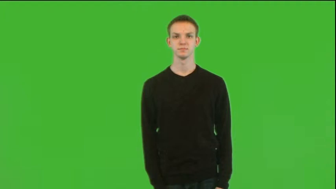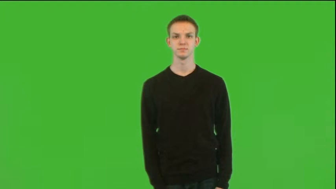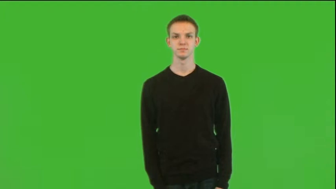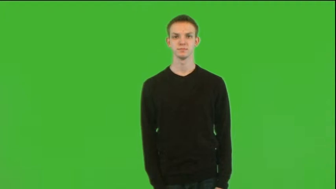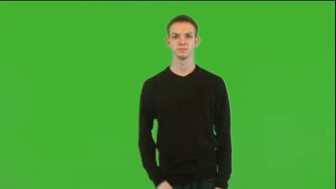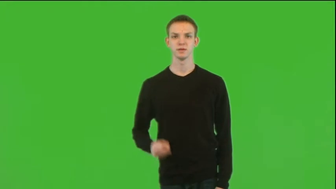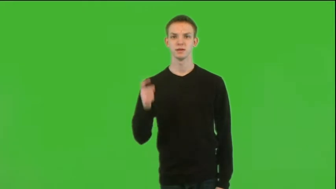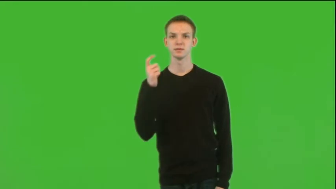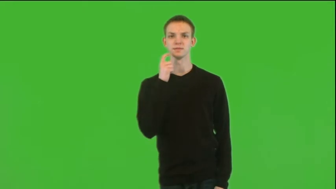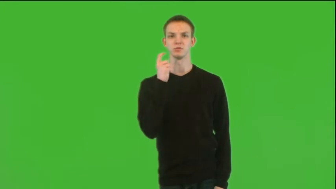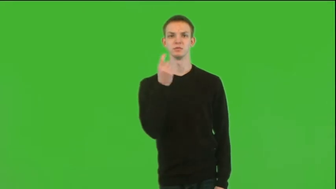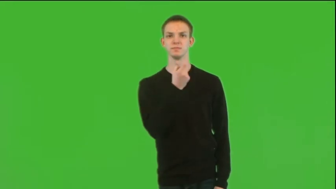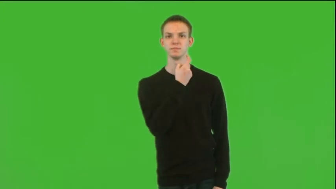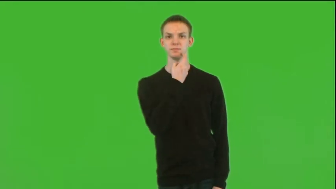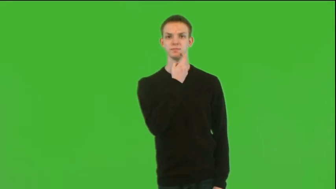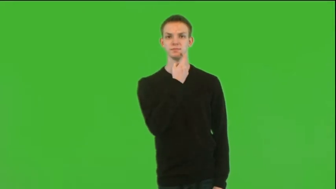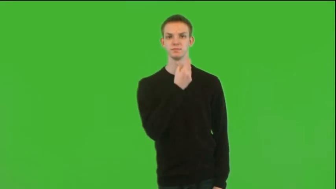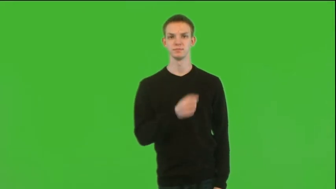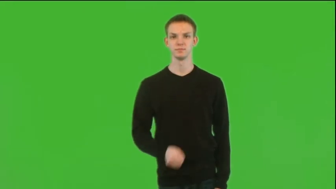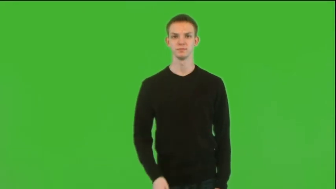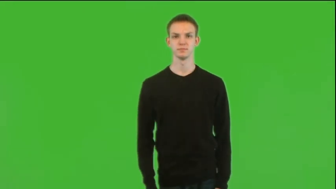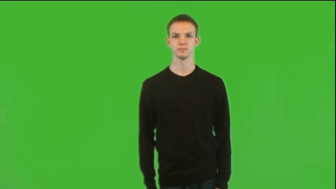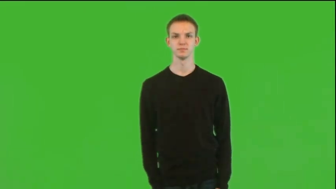zęby